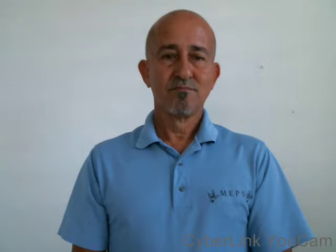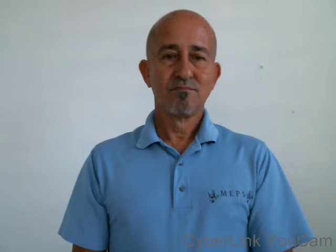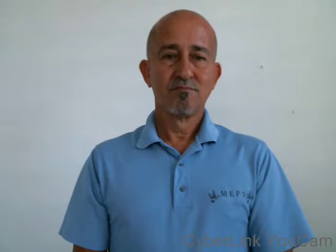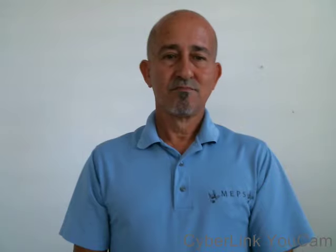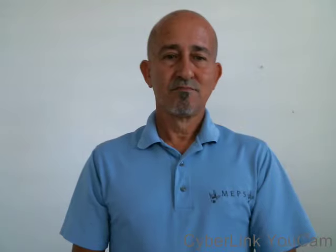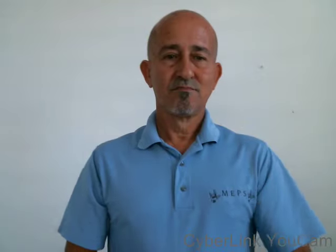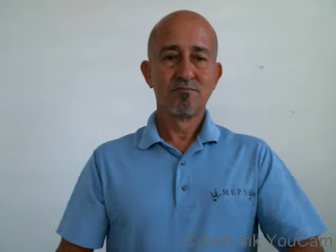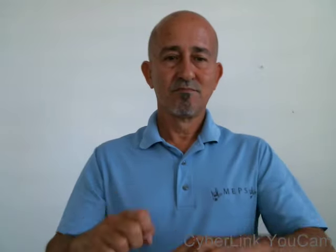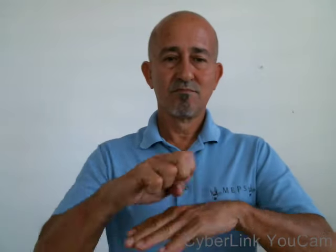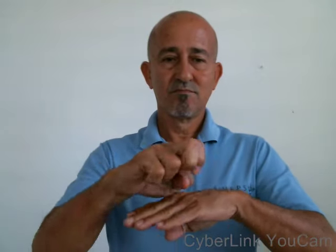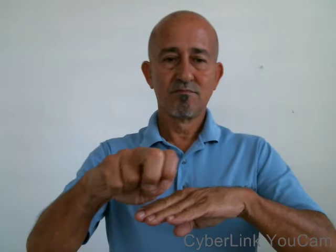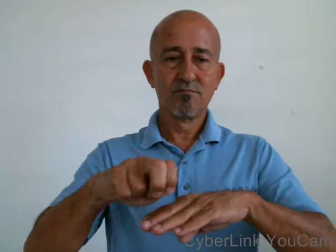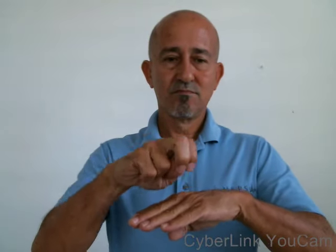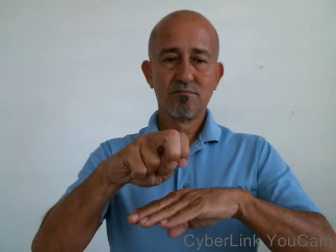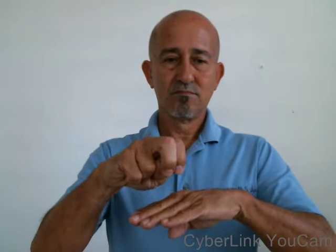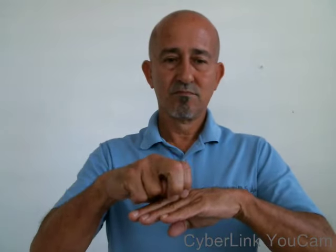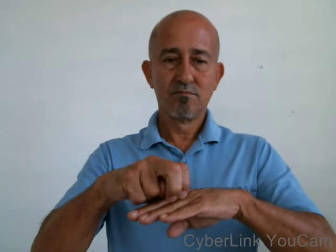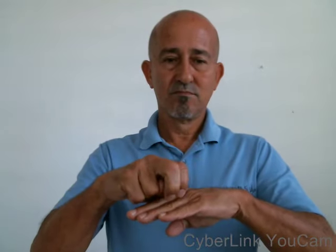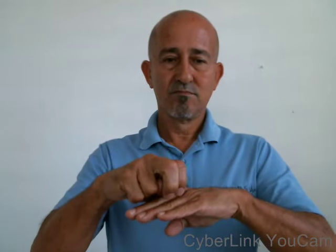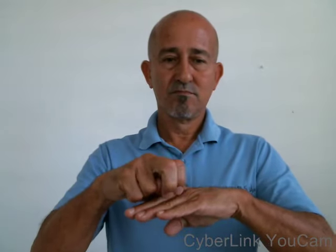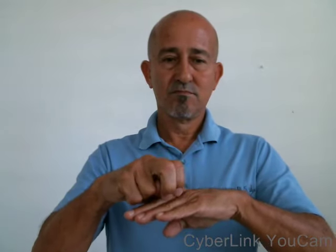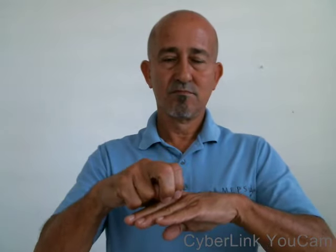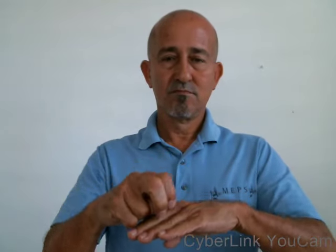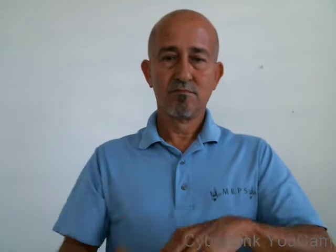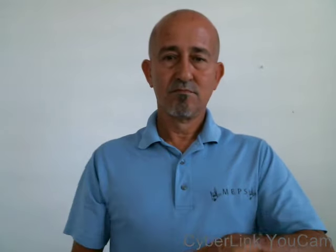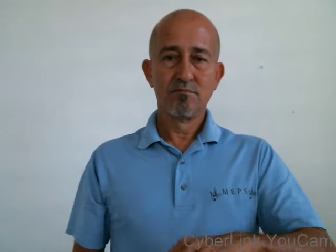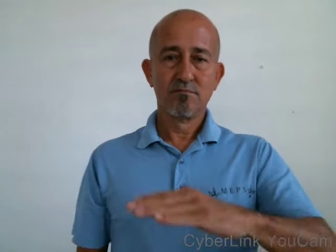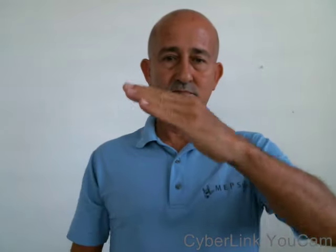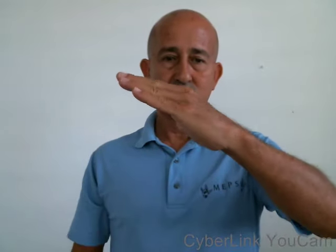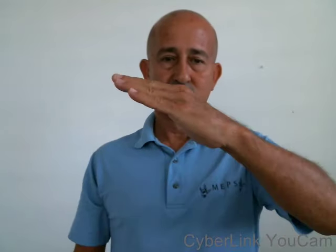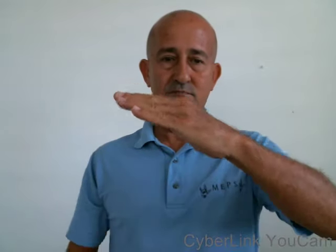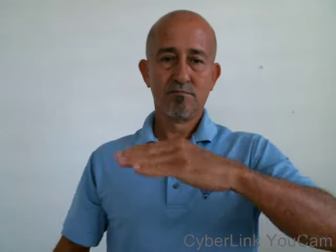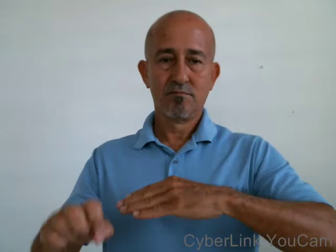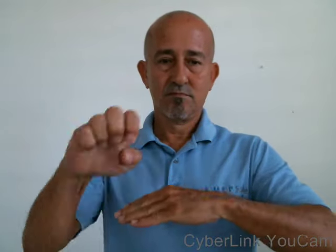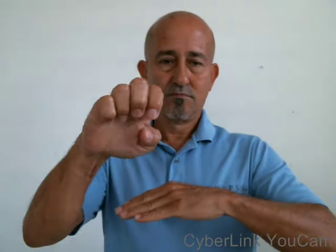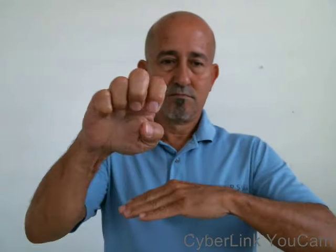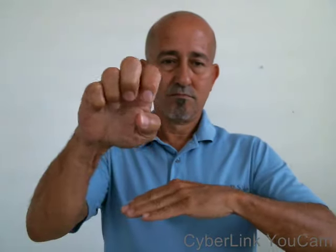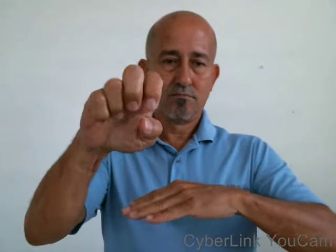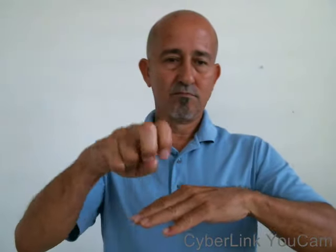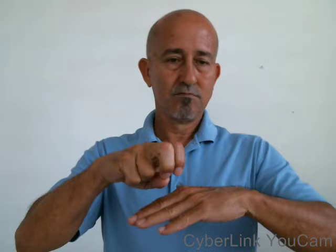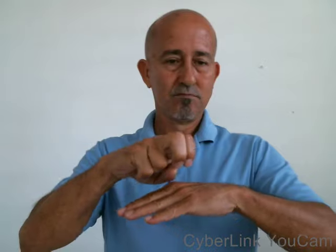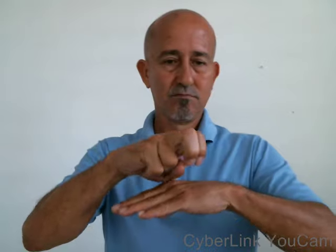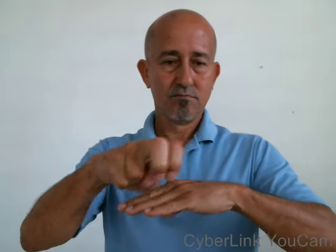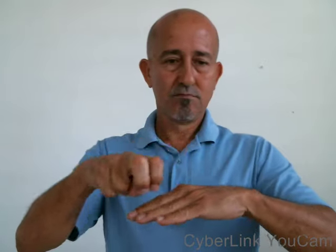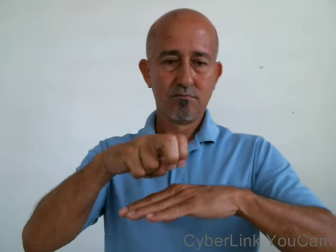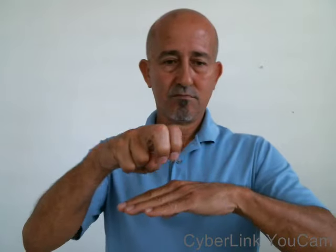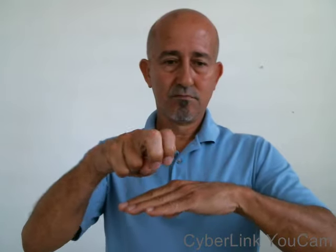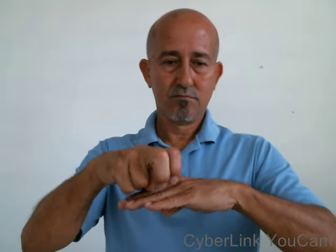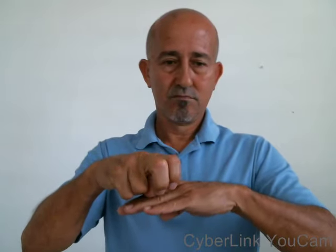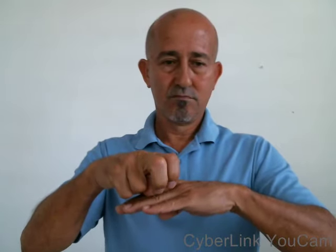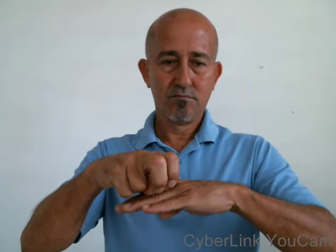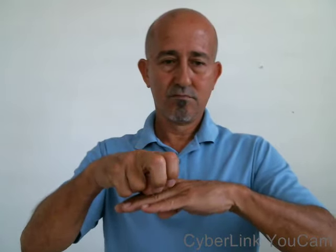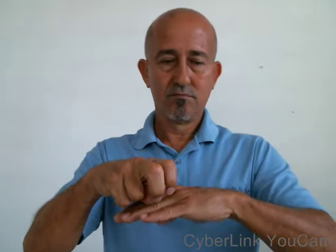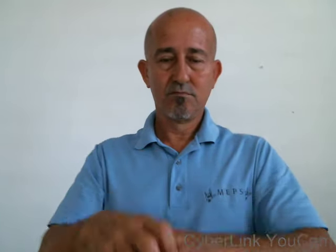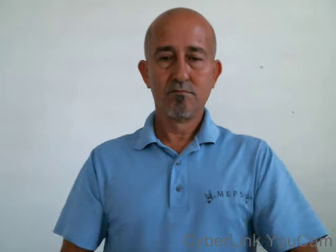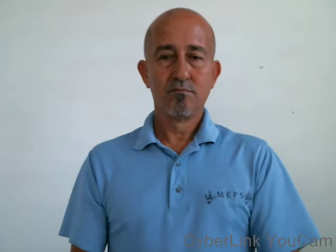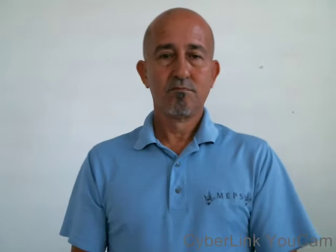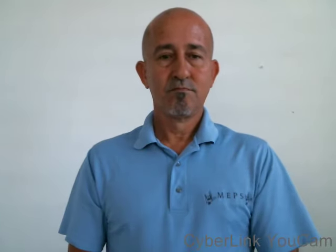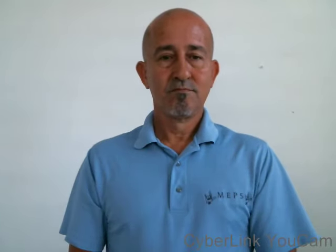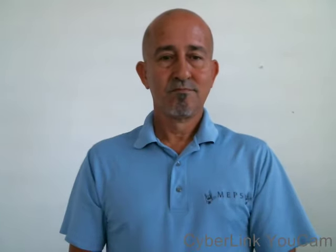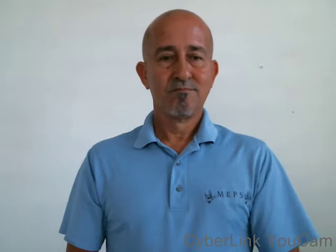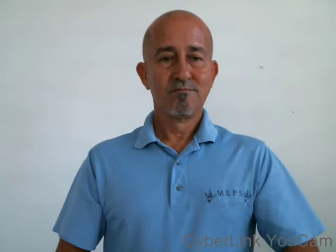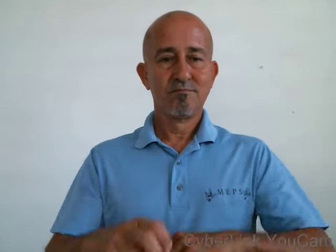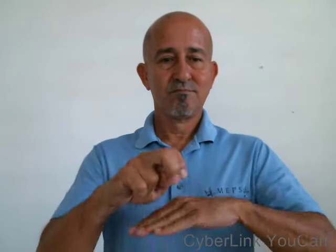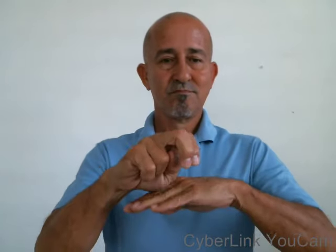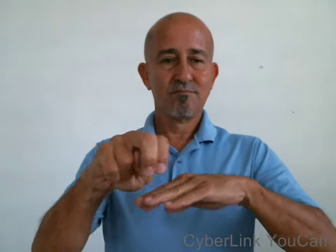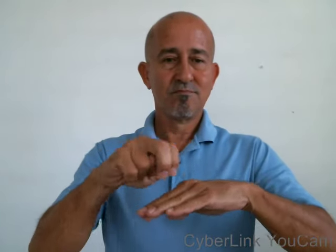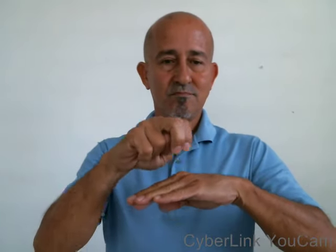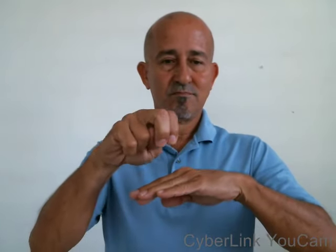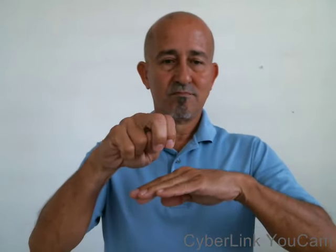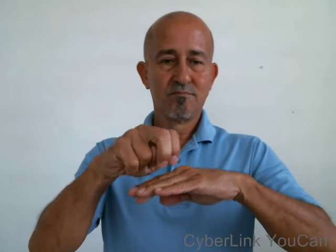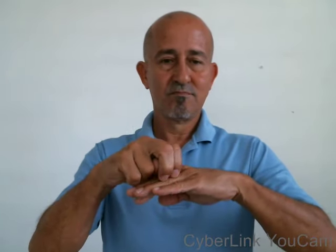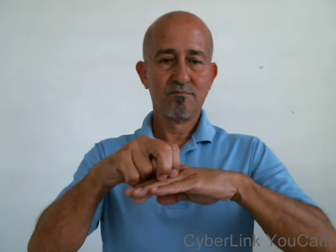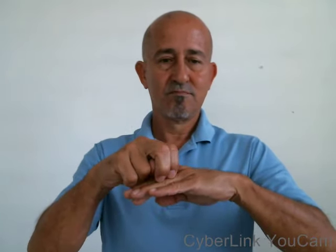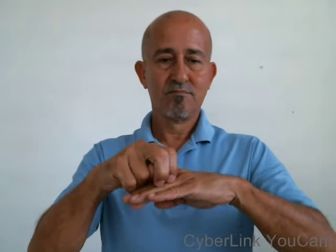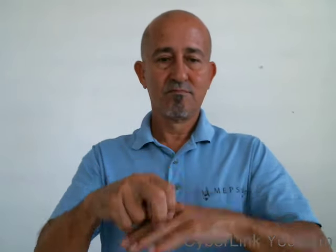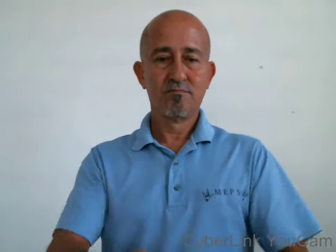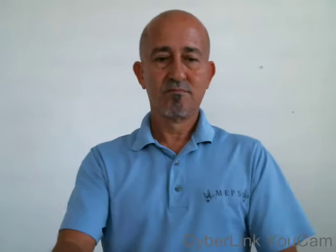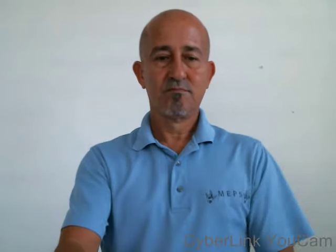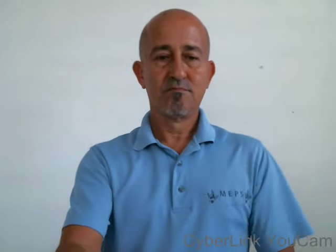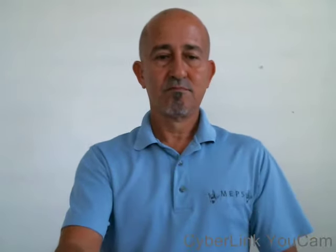12